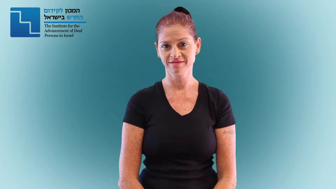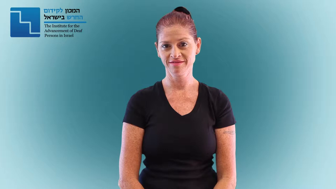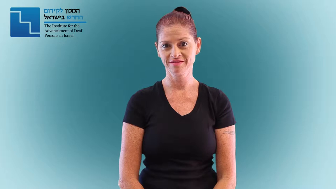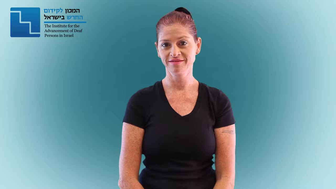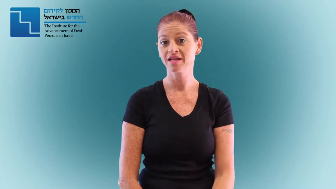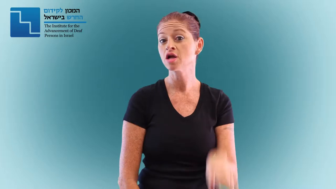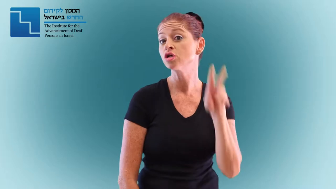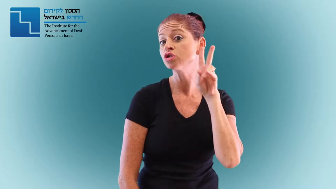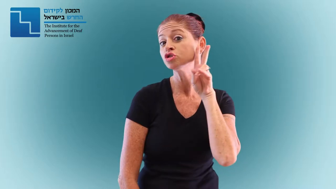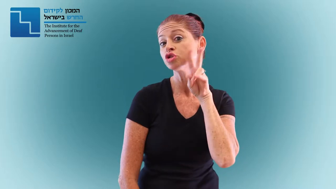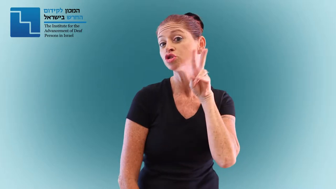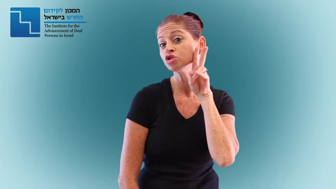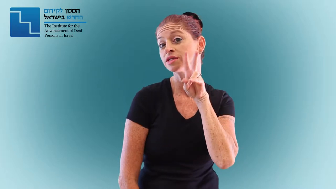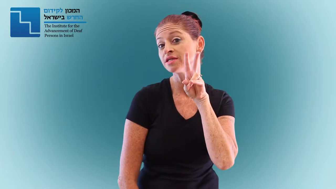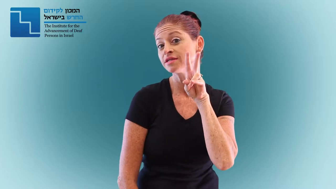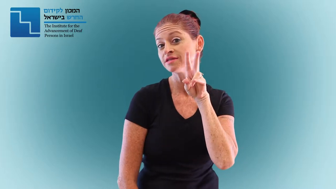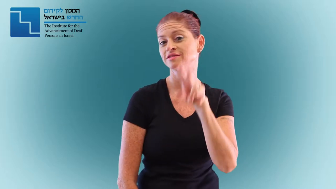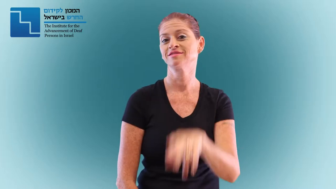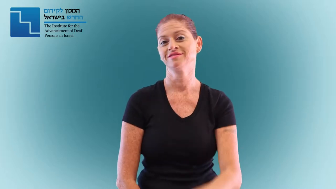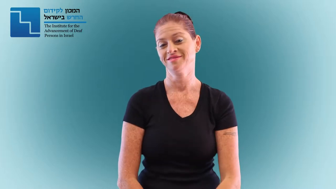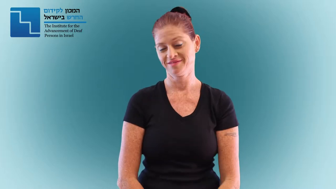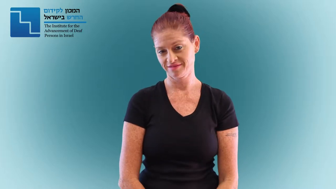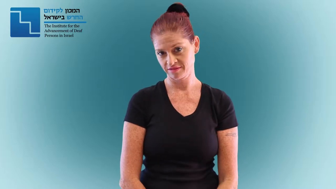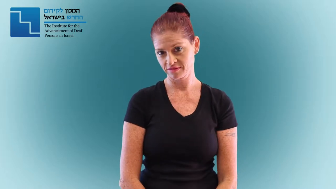יום שישי